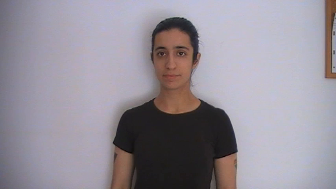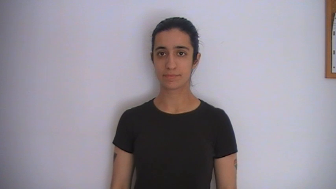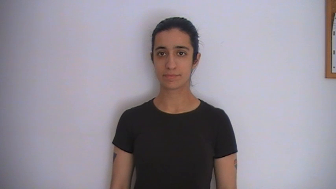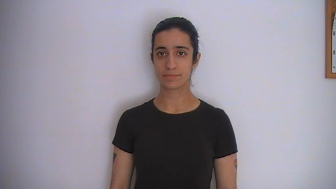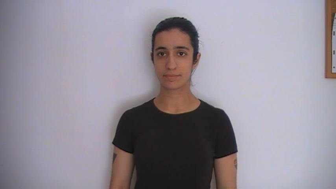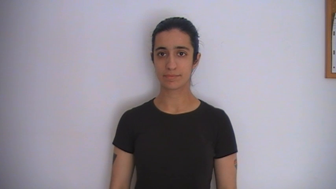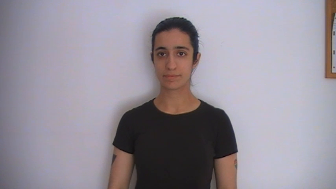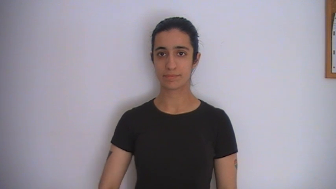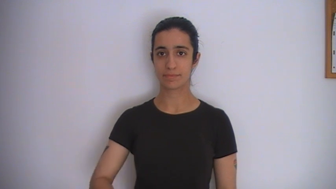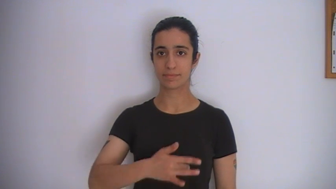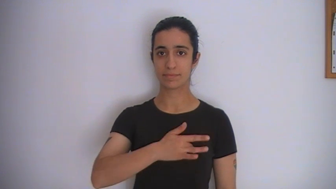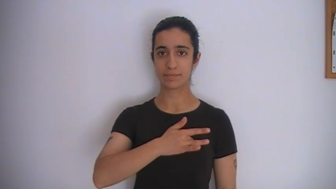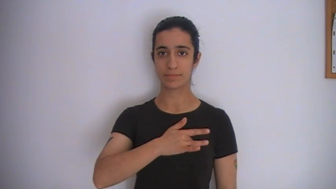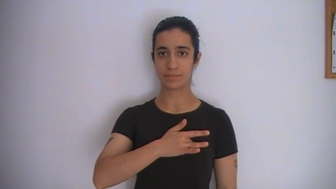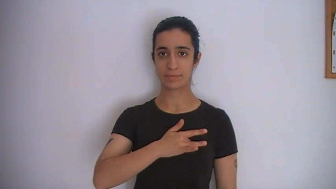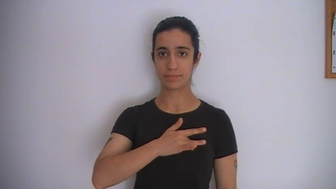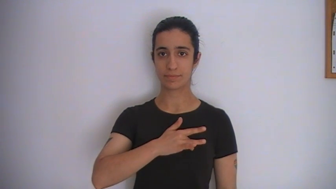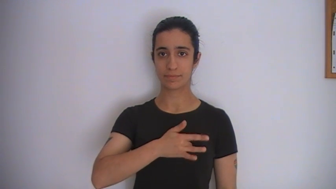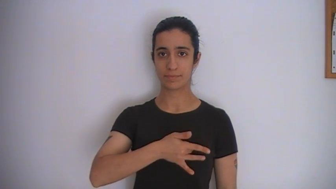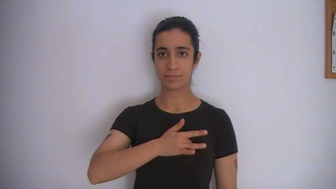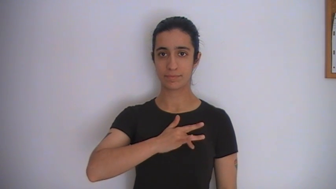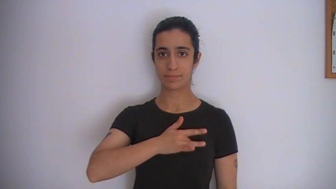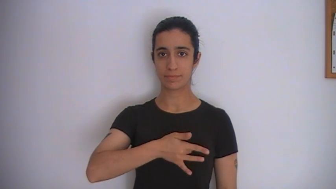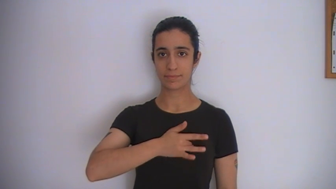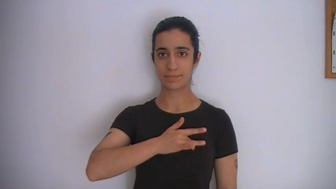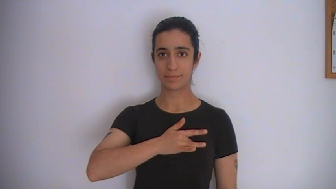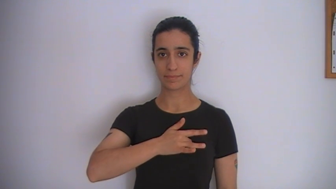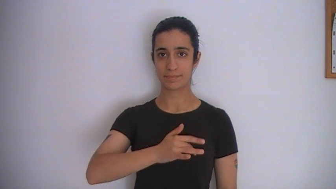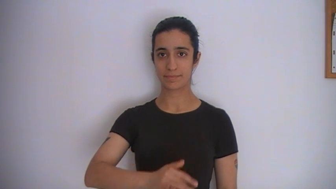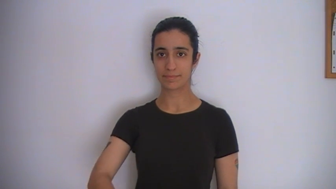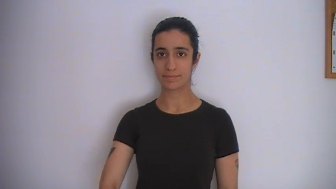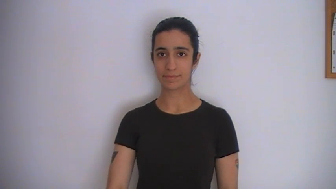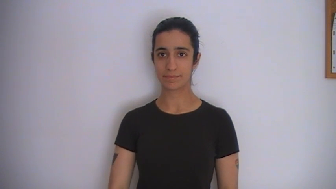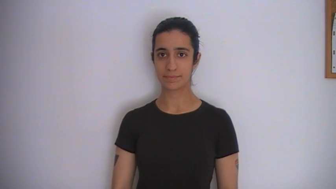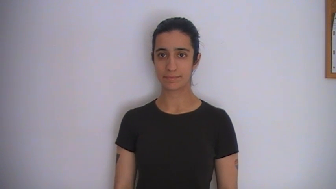amar/amor